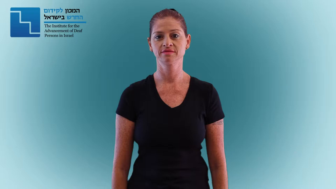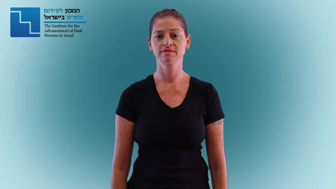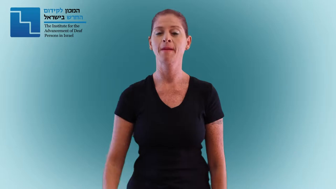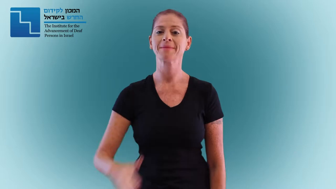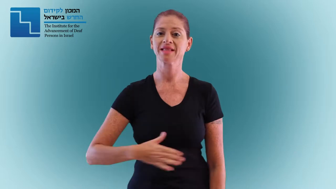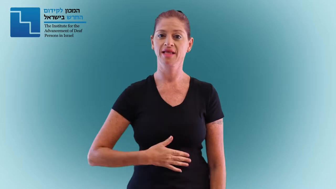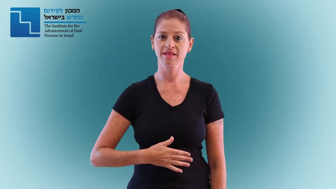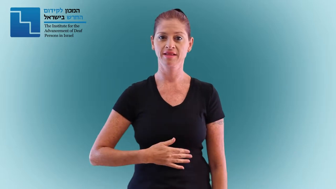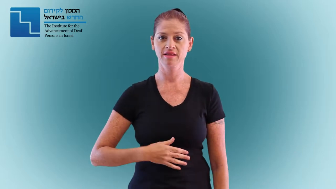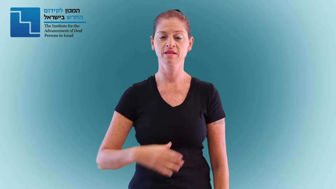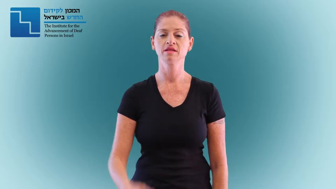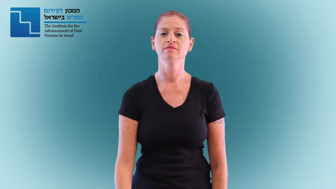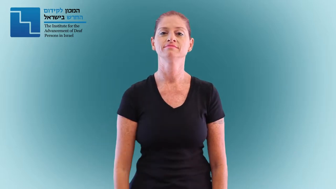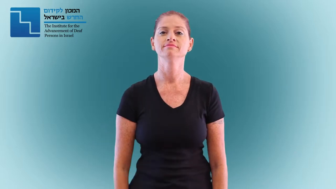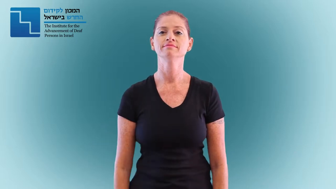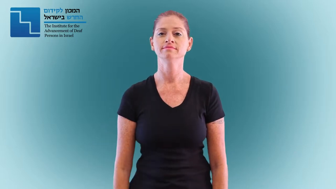בטן